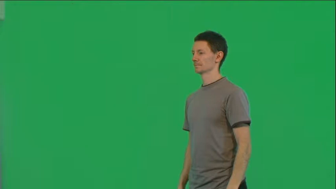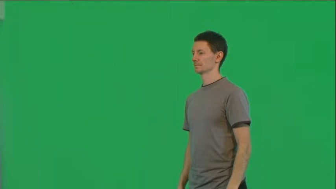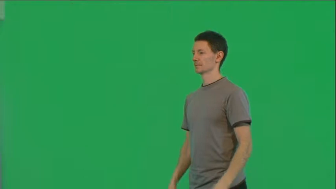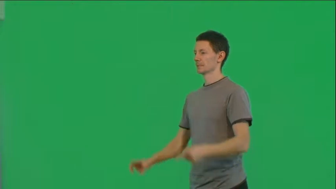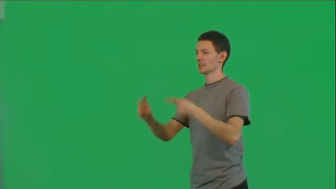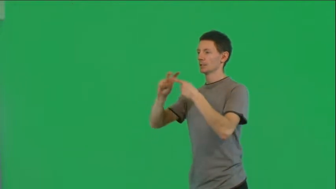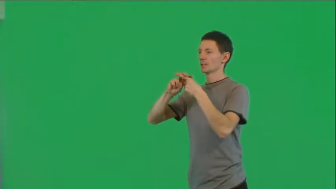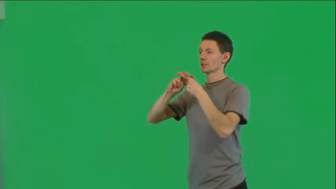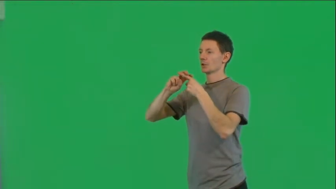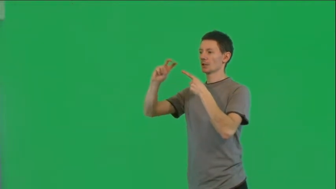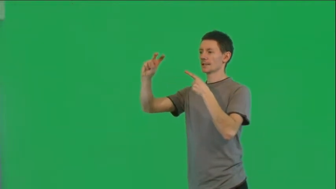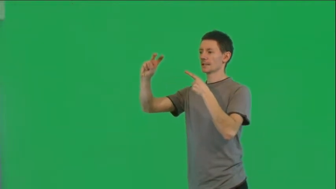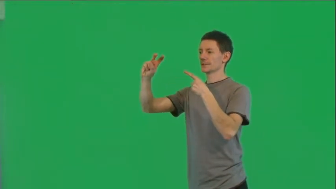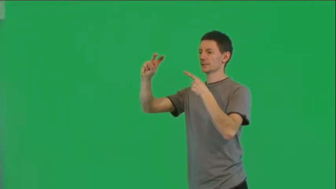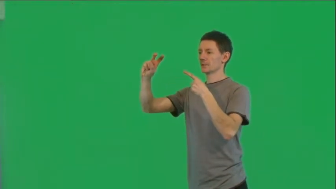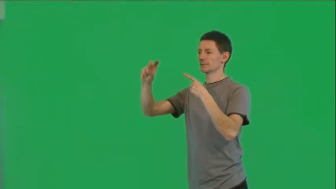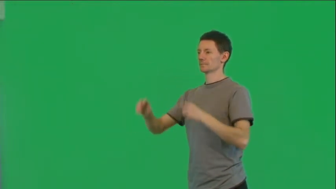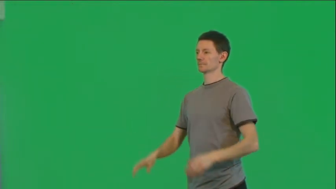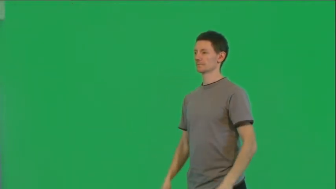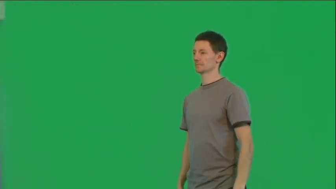kolejka linowa